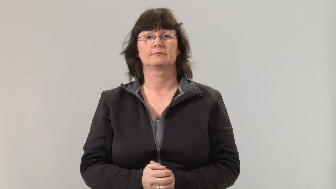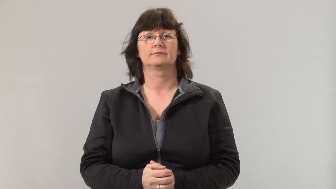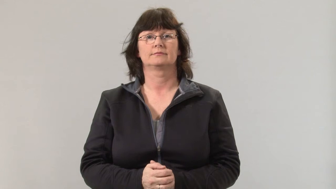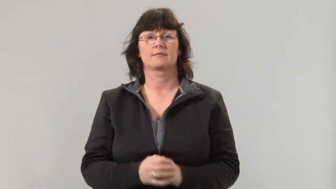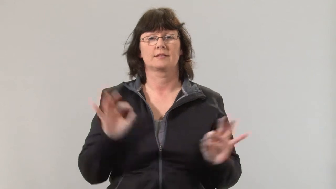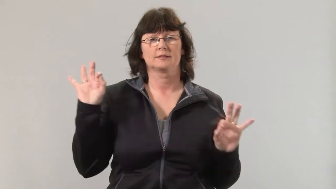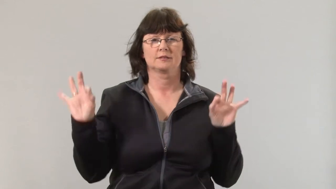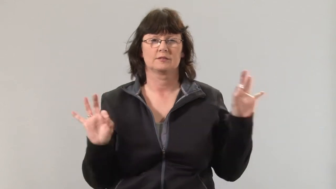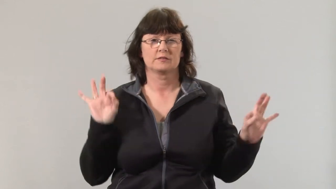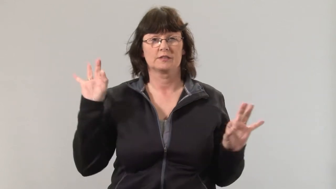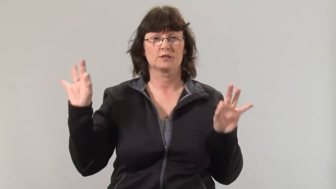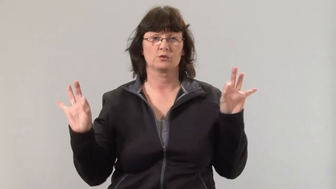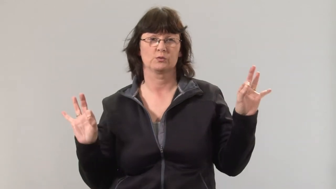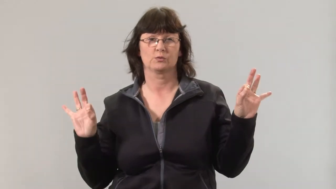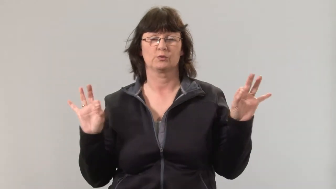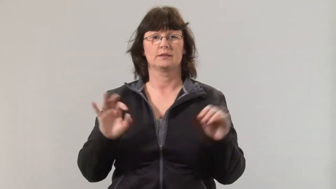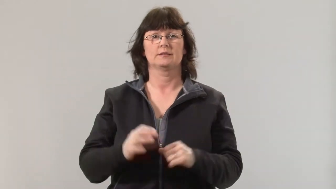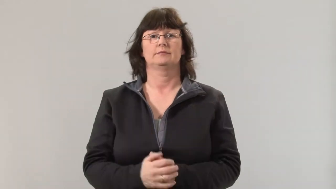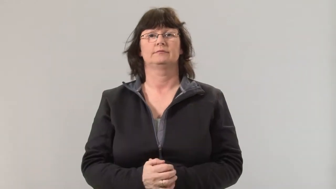skvísa